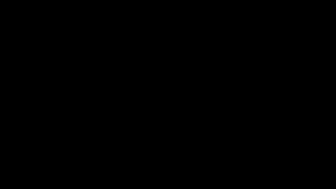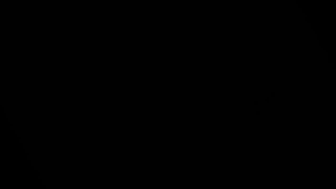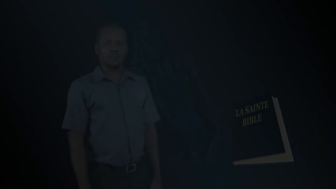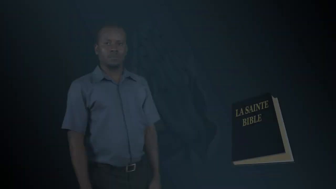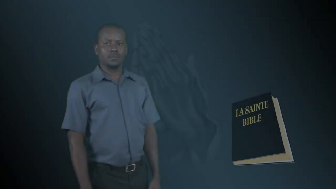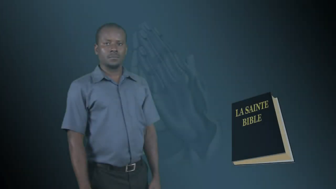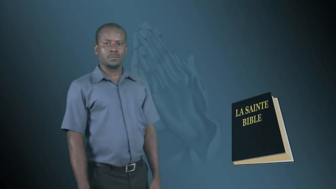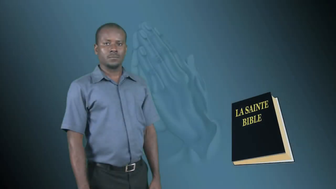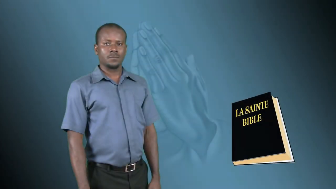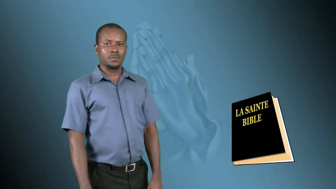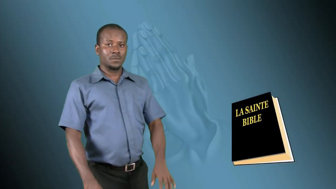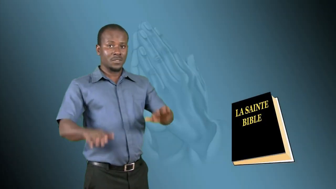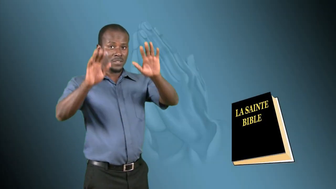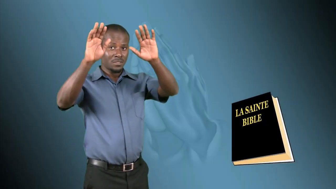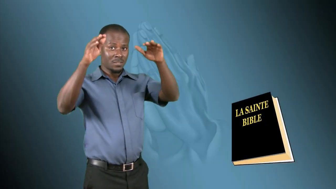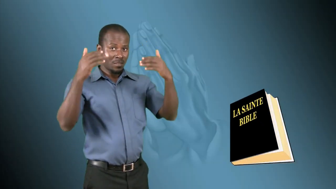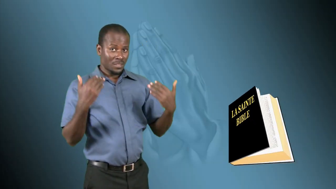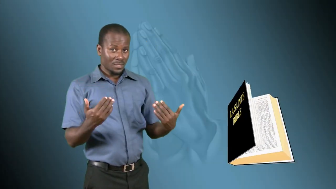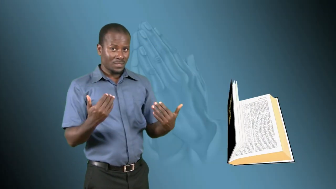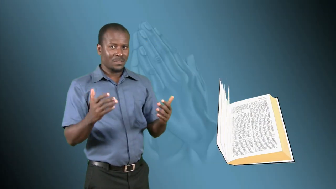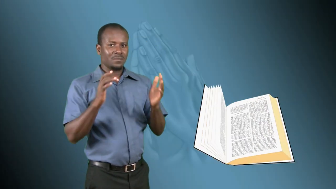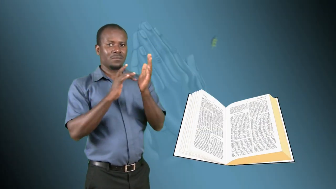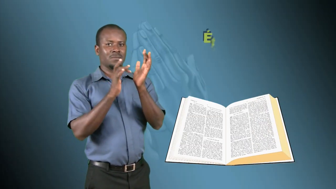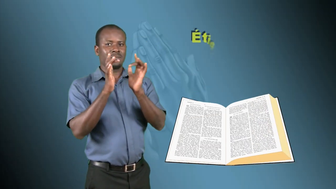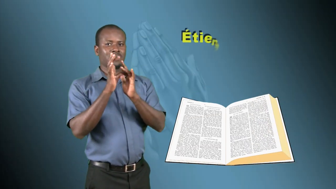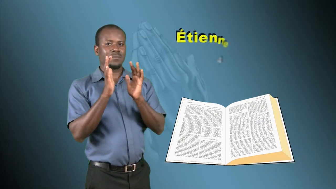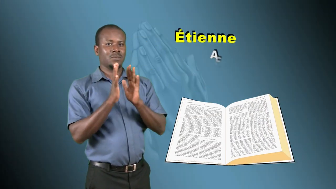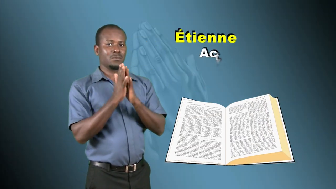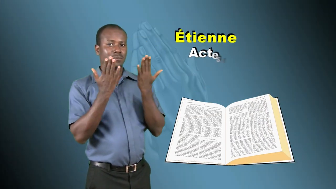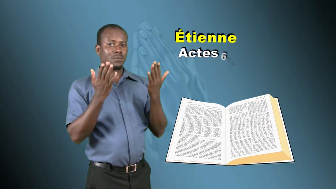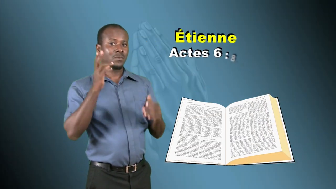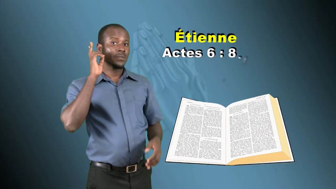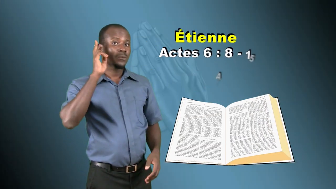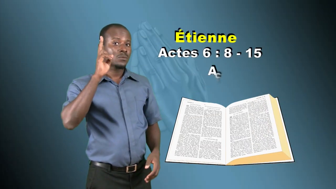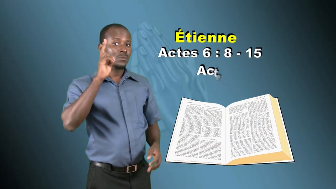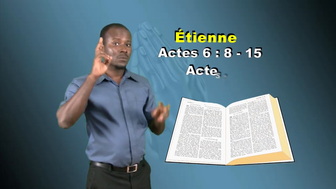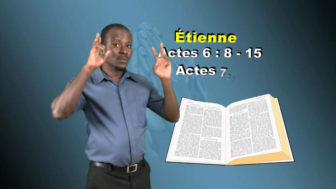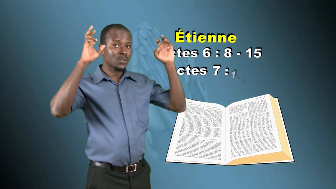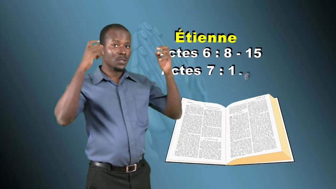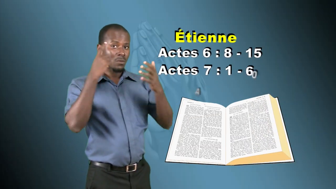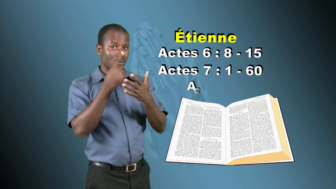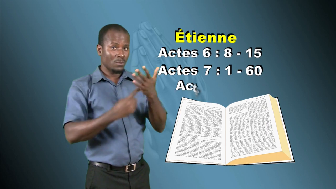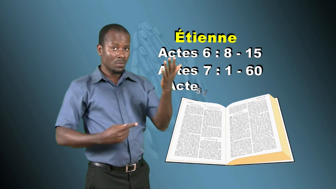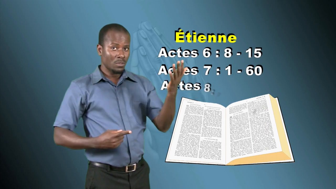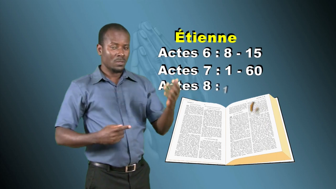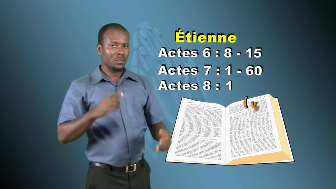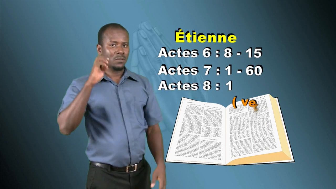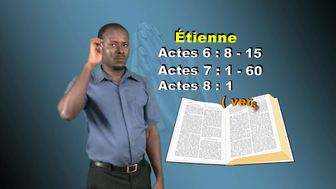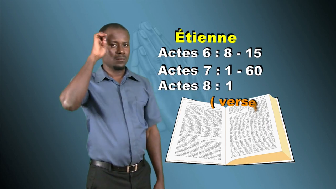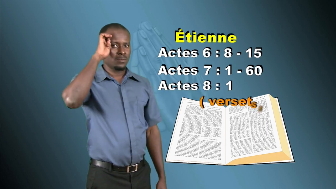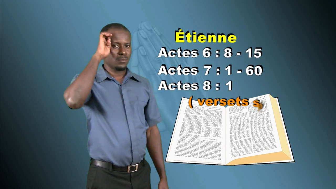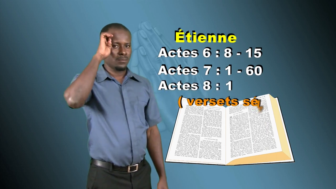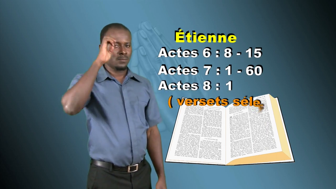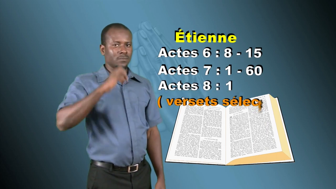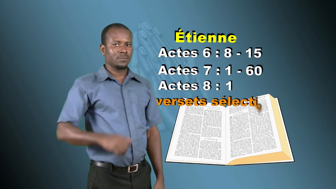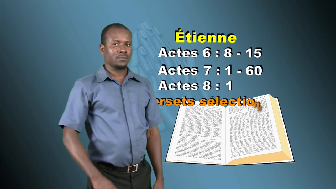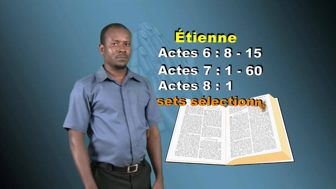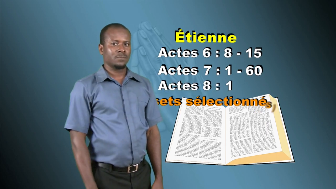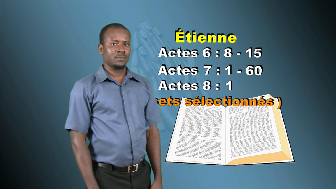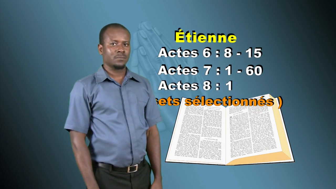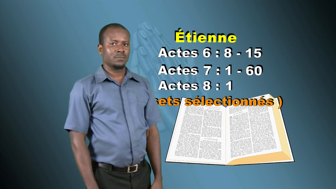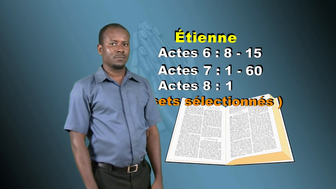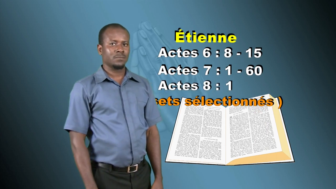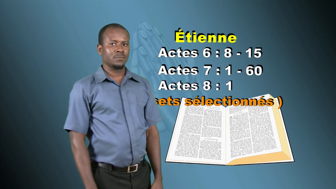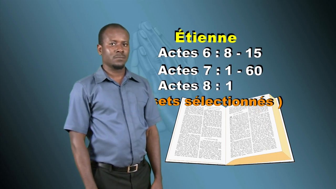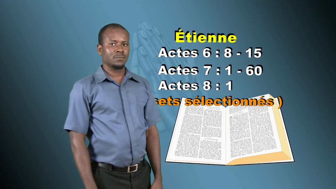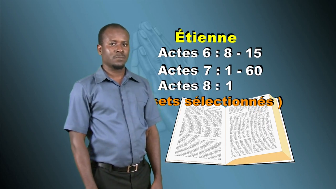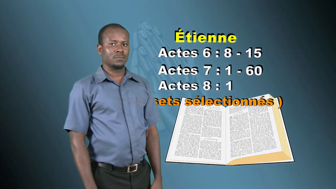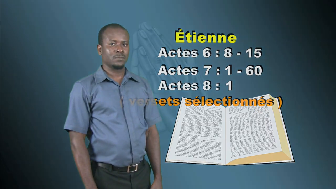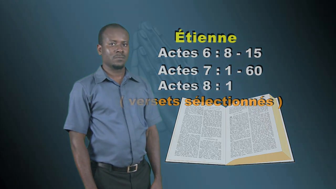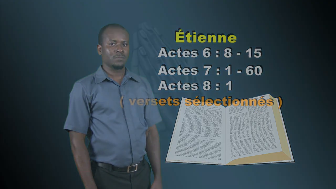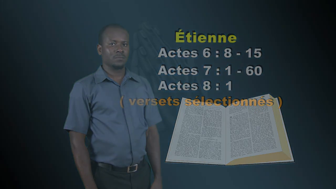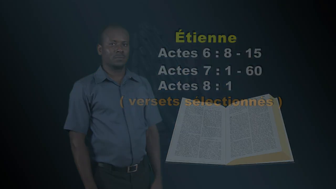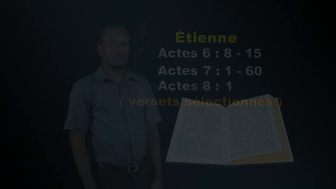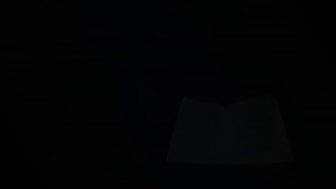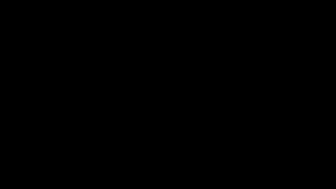Étienne